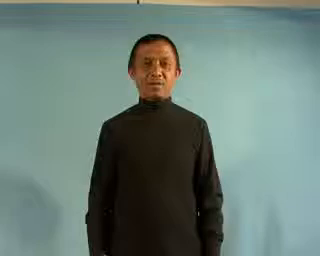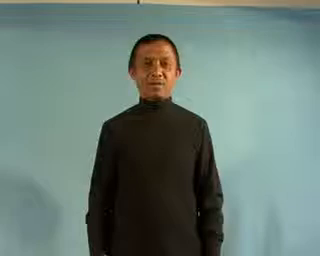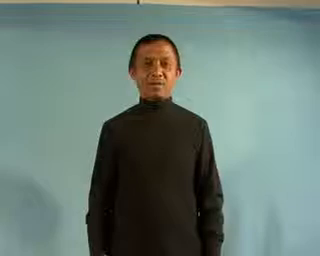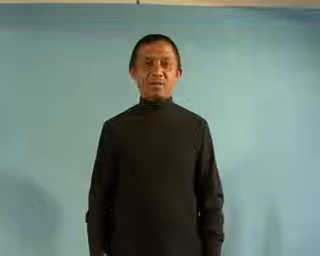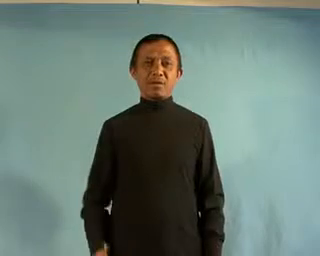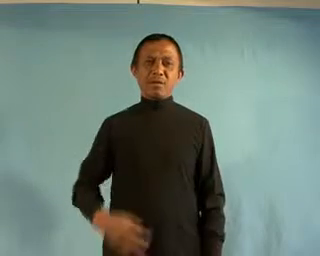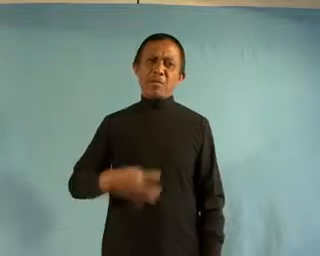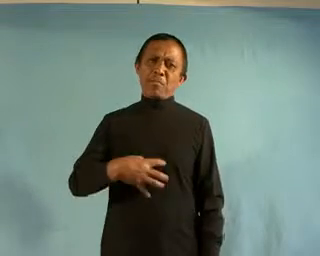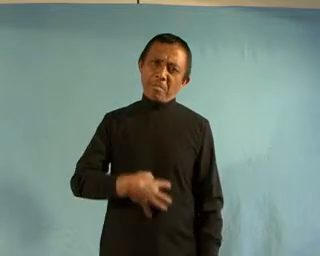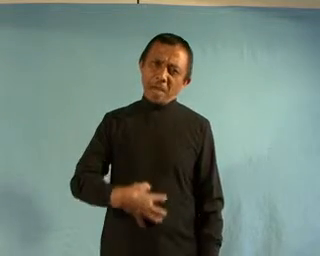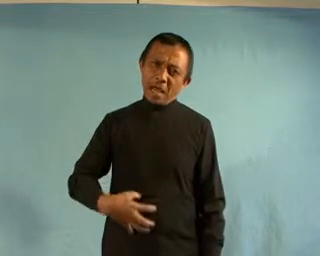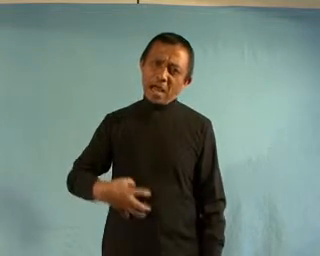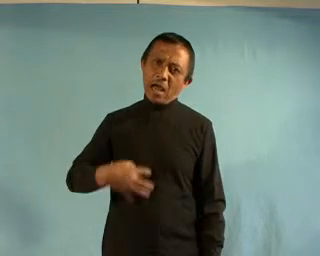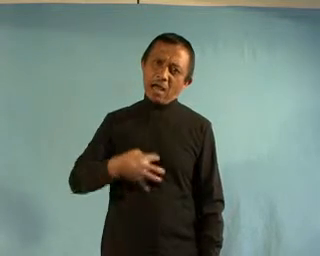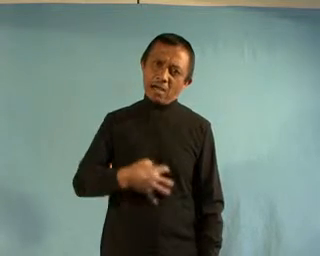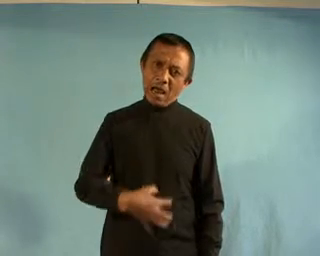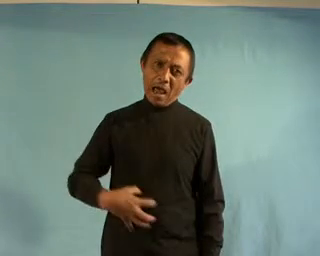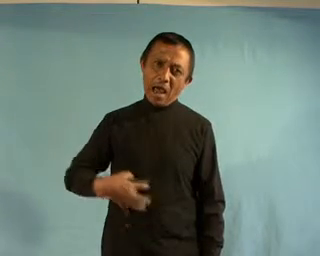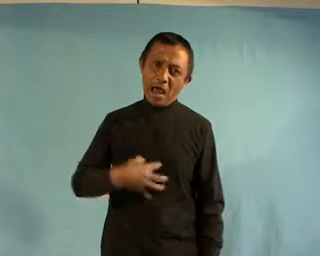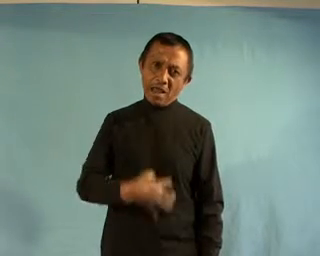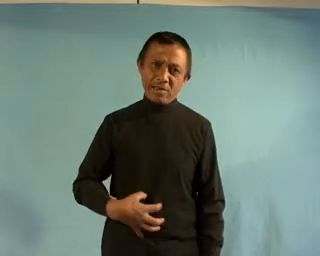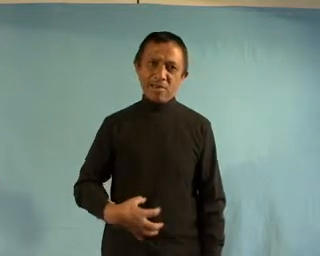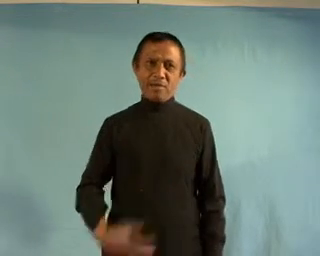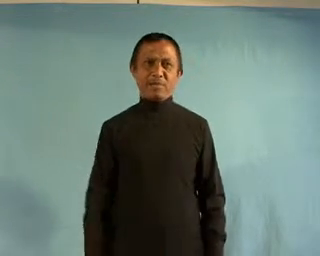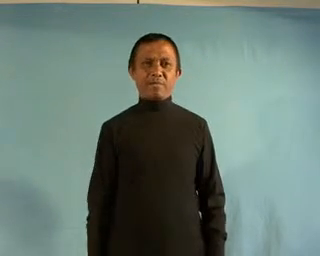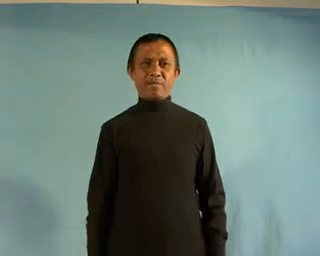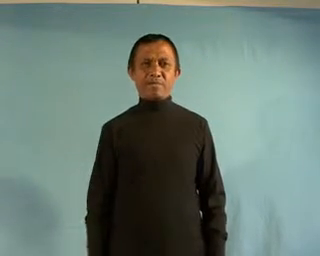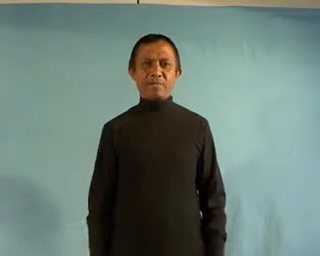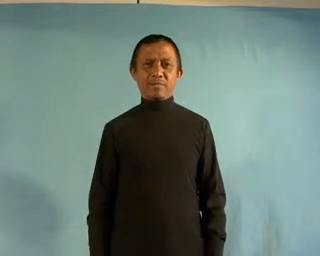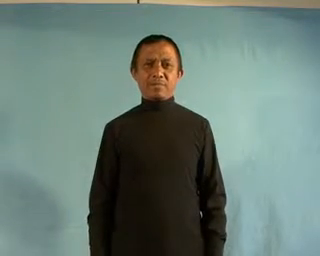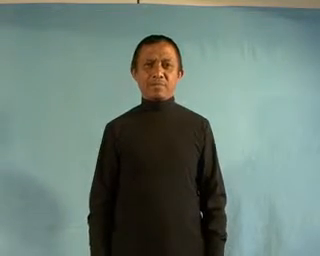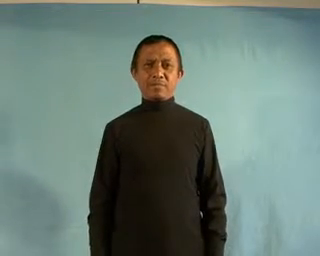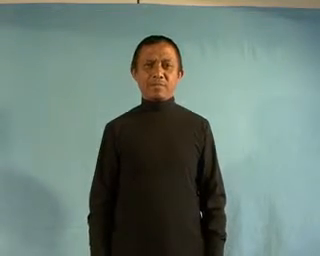marary